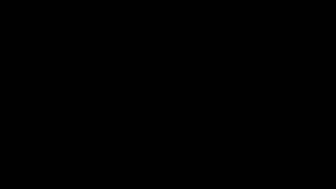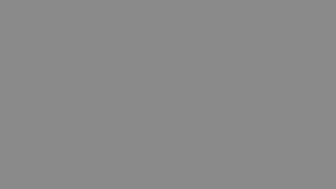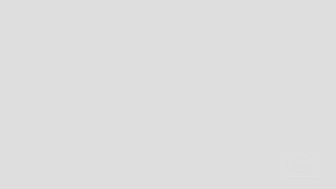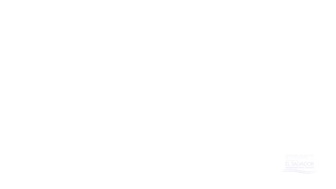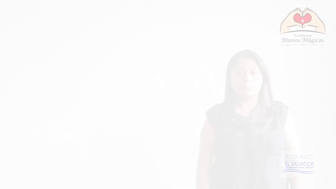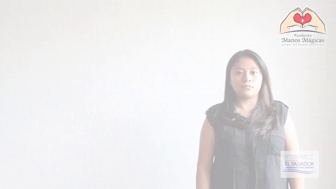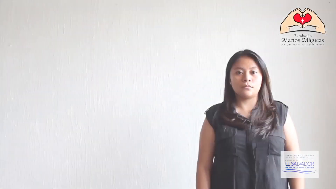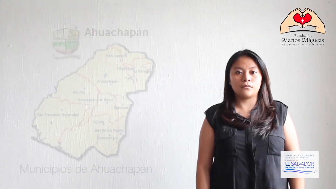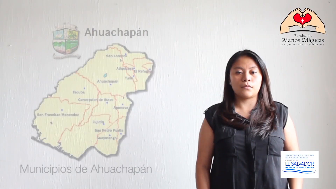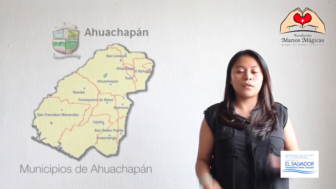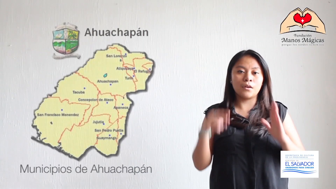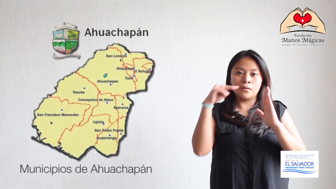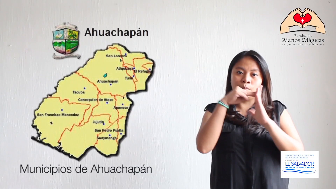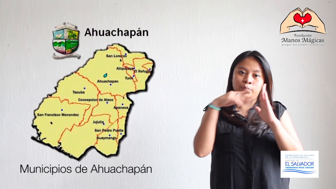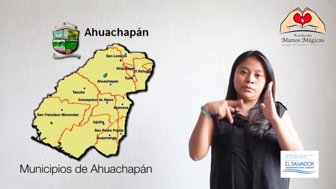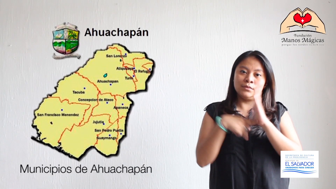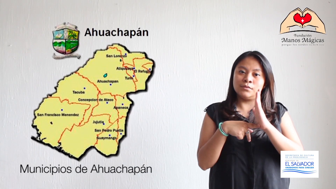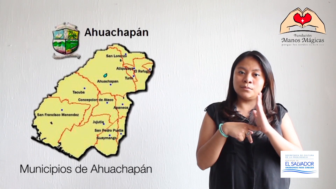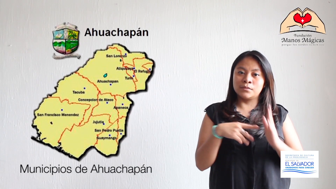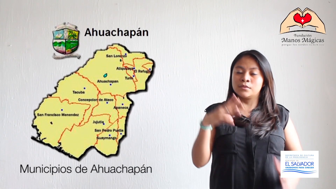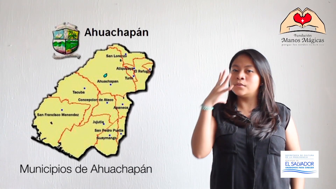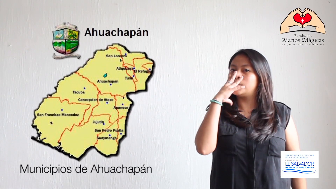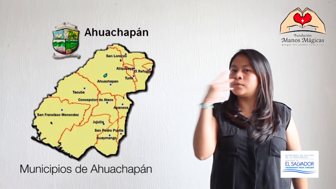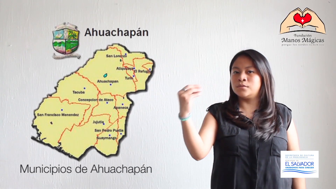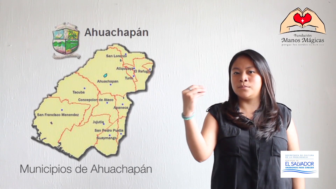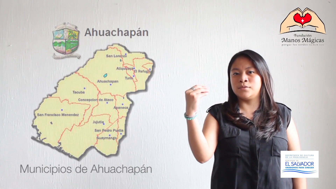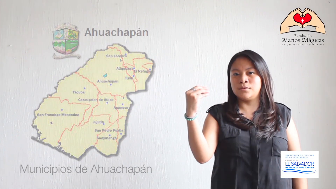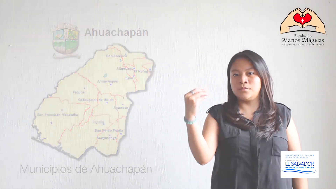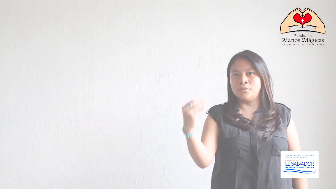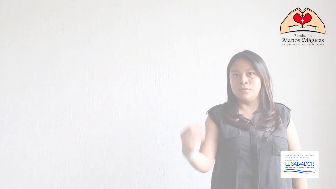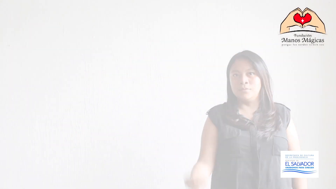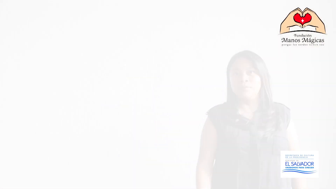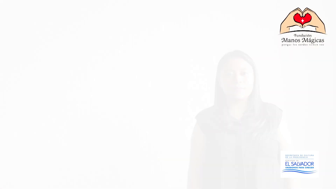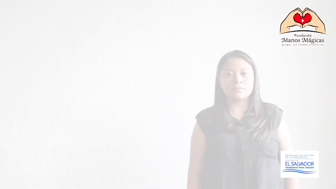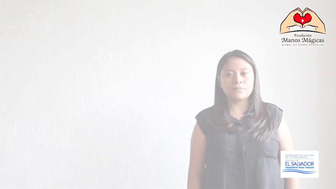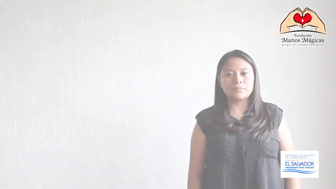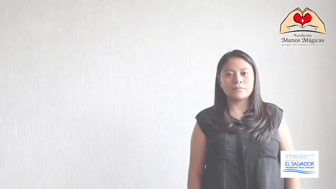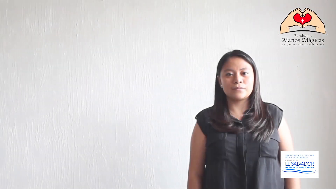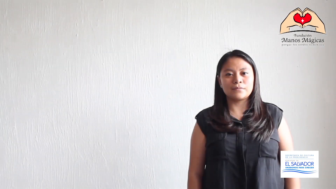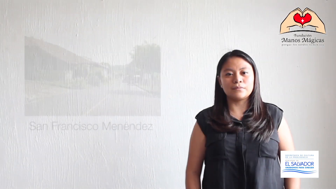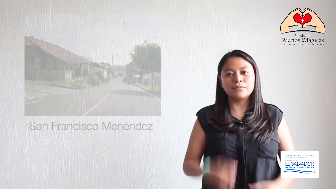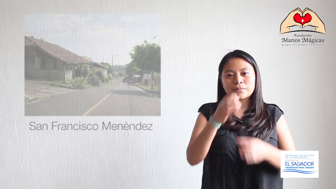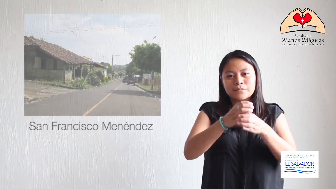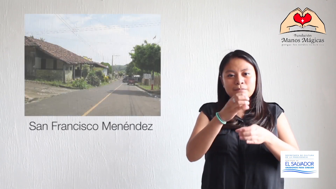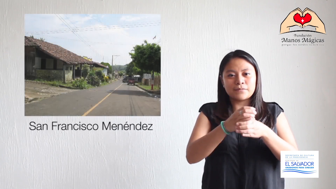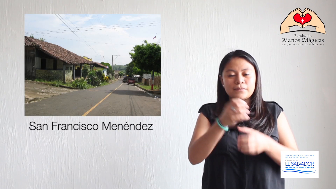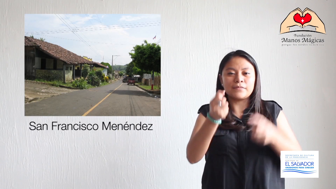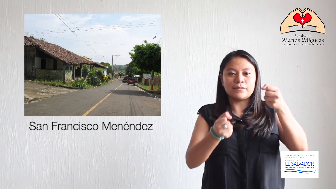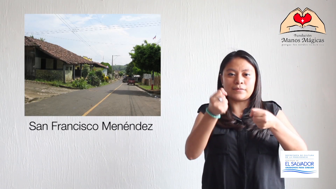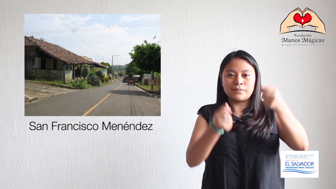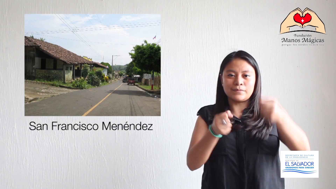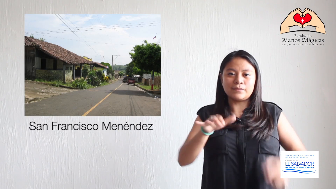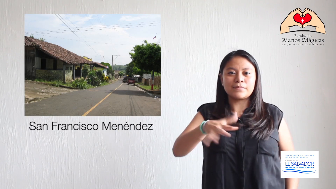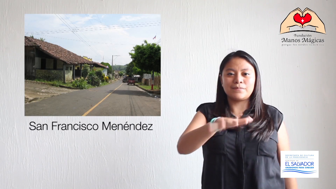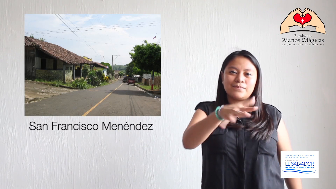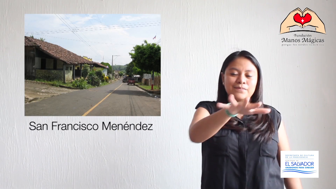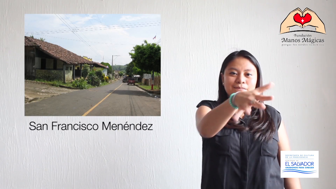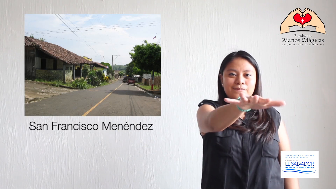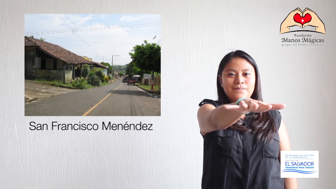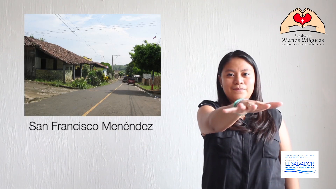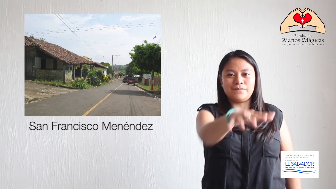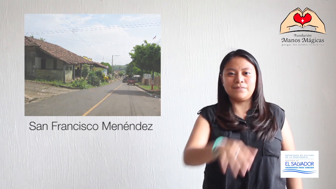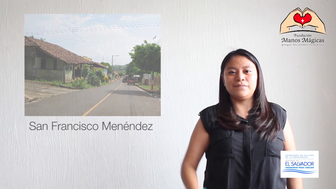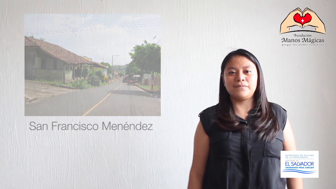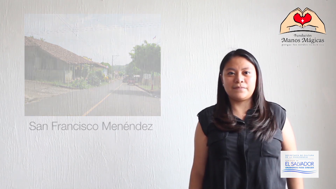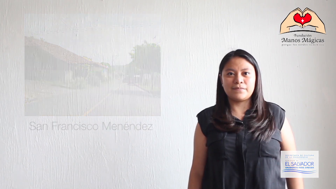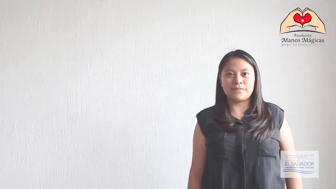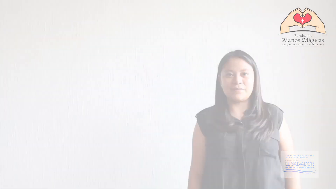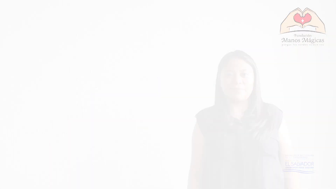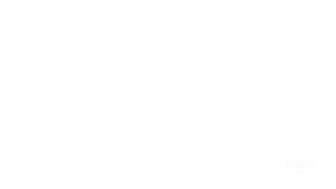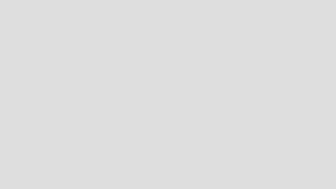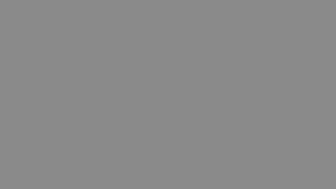San Francisco Menendez